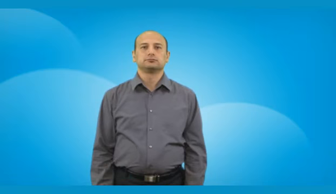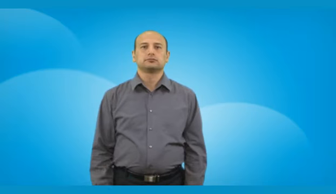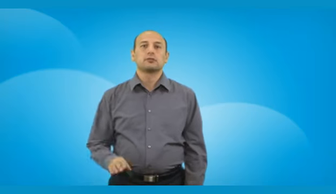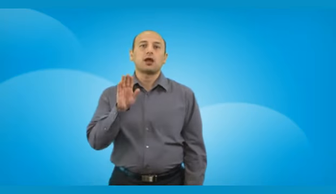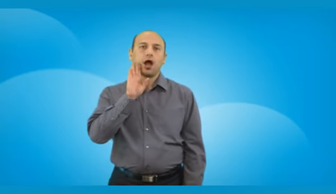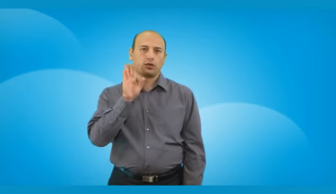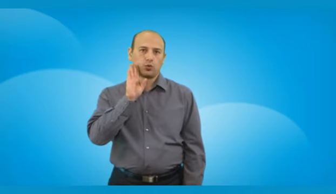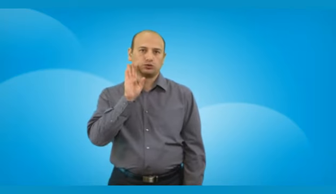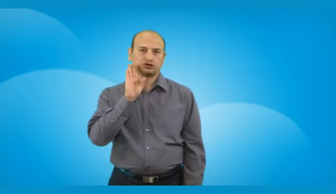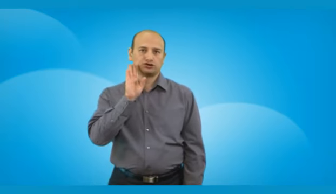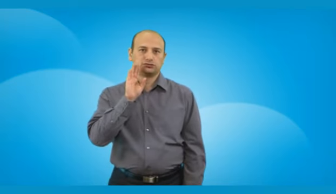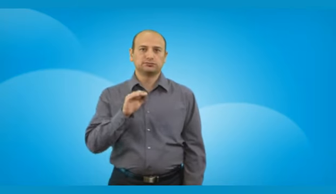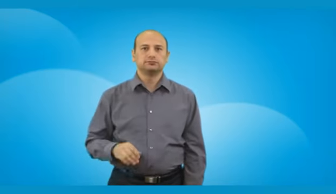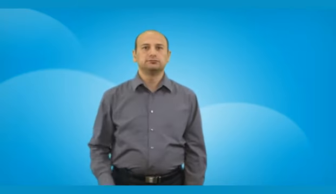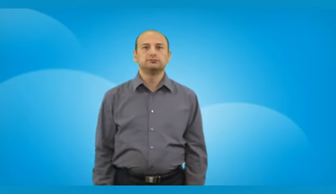Anyós